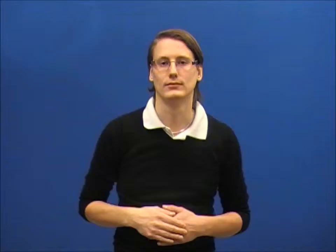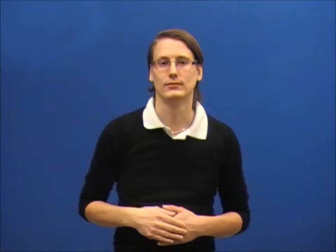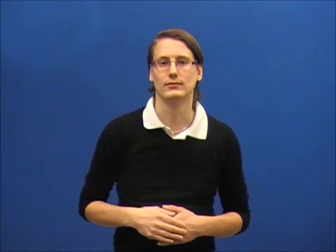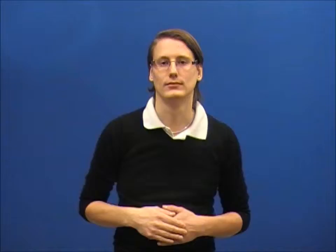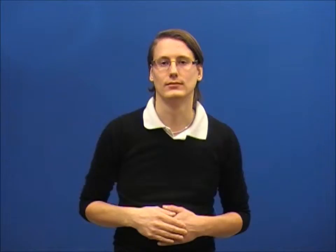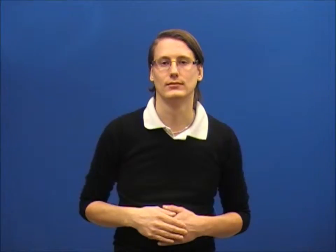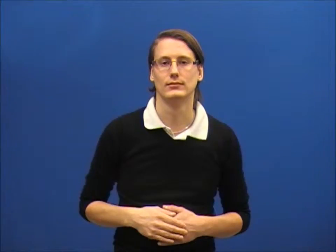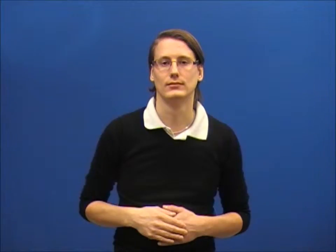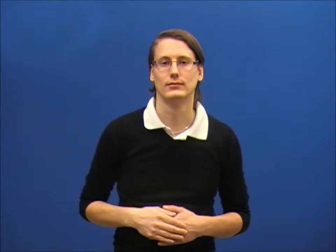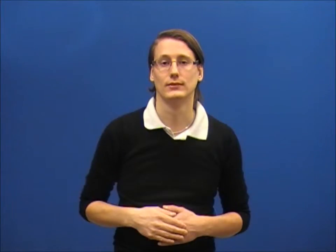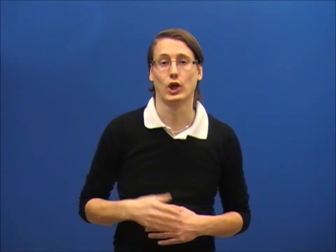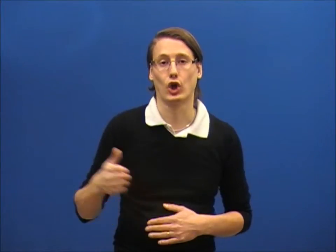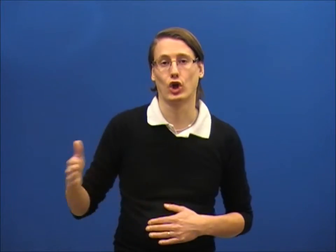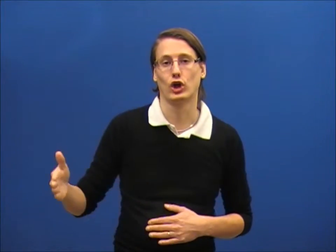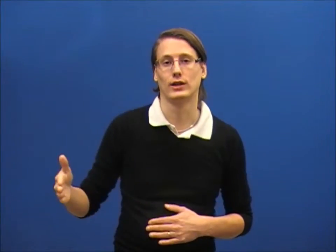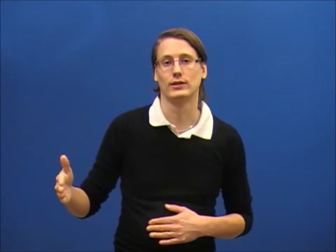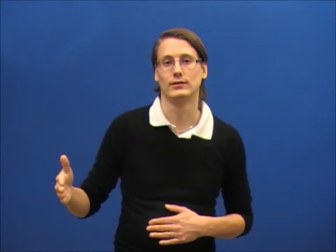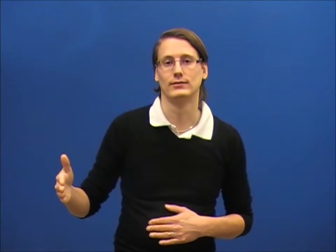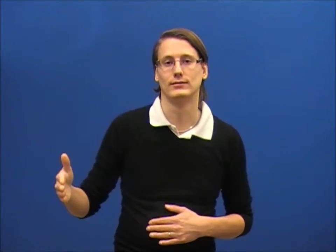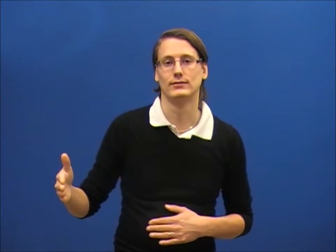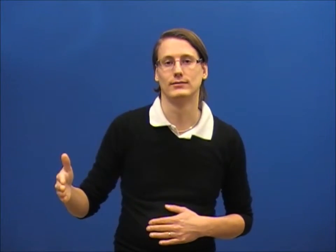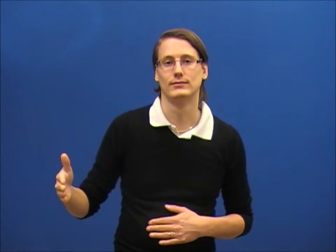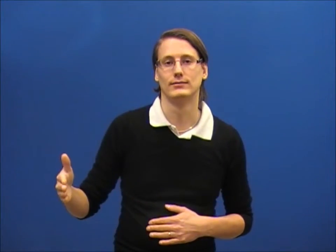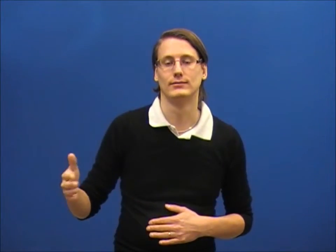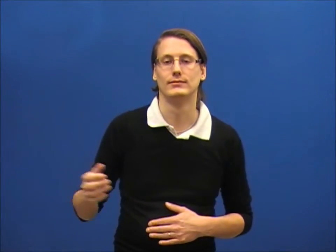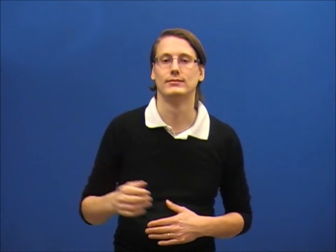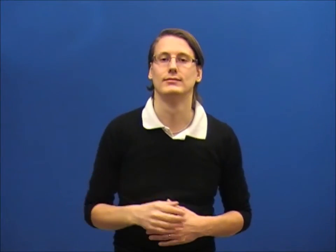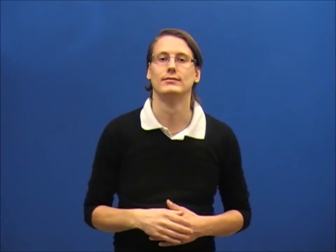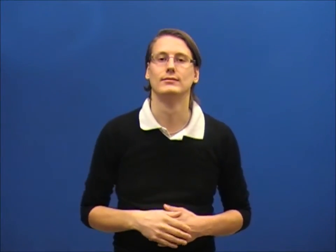HÖGER